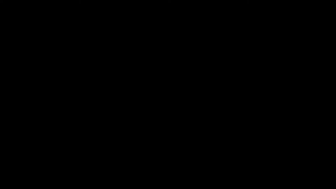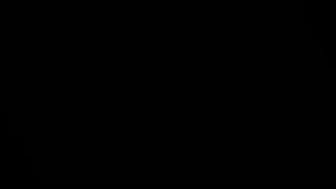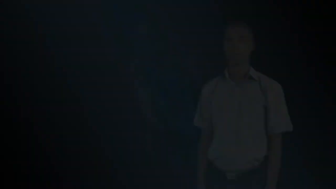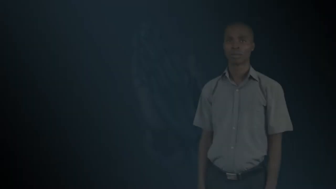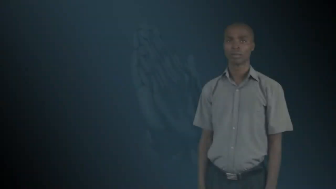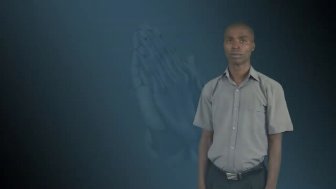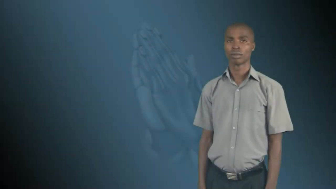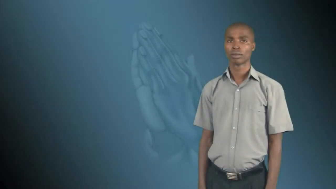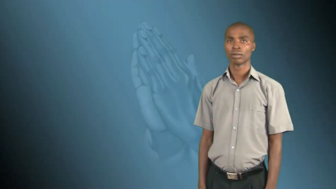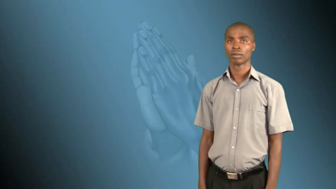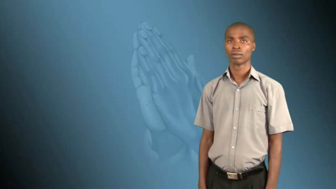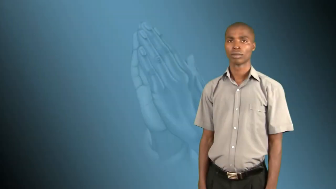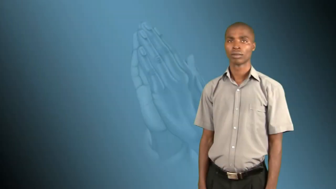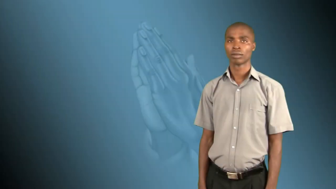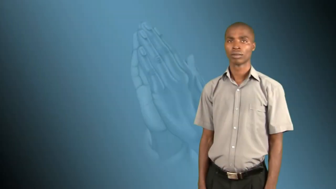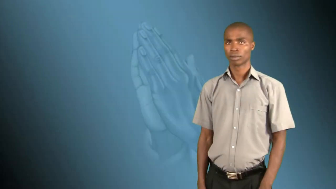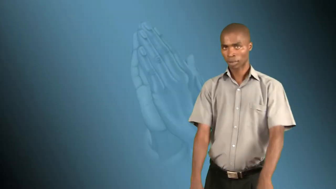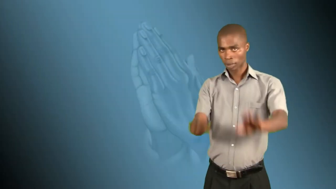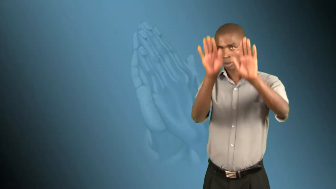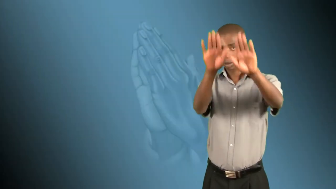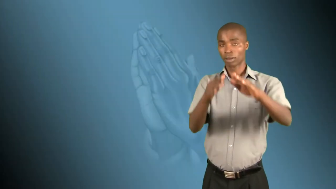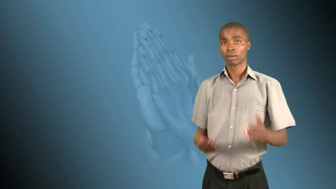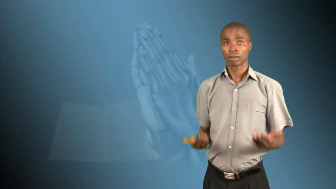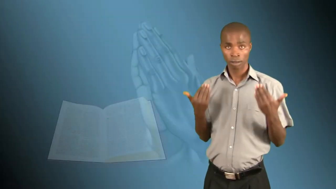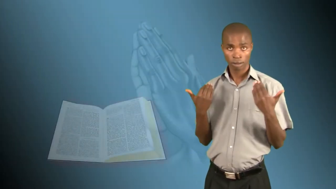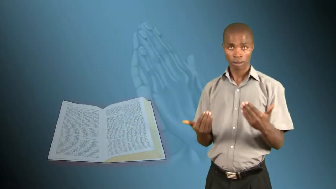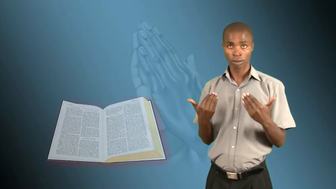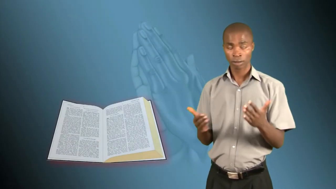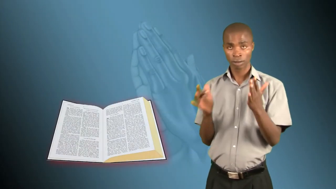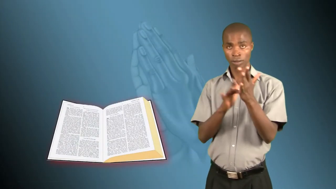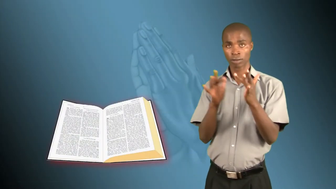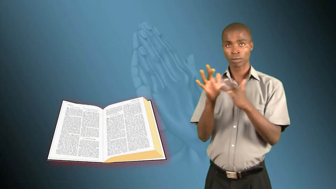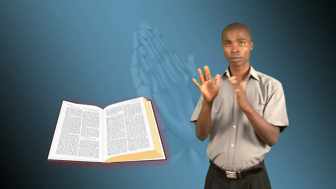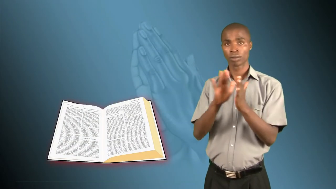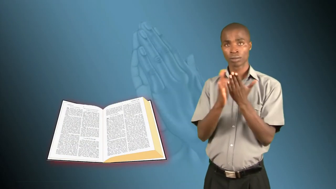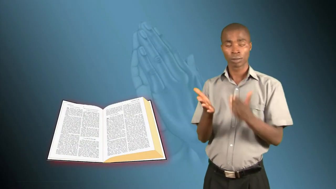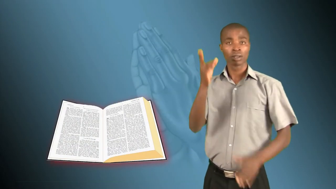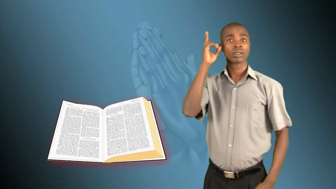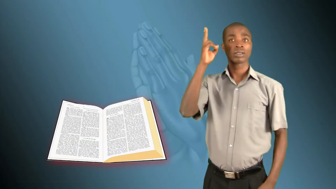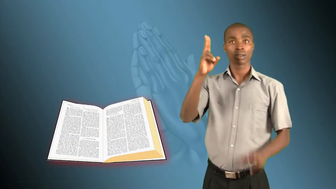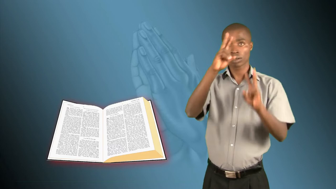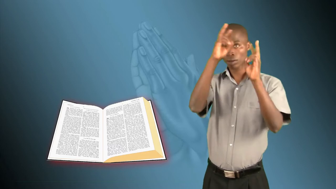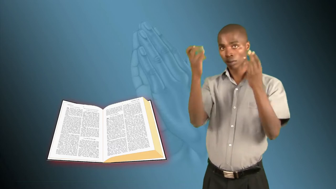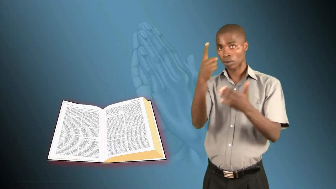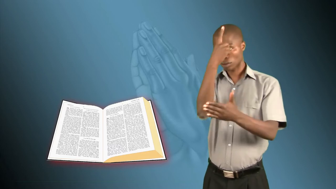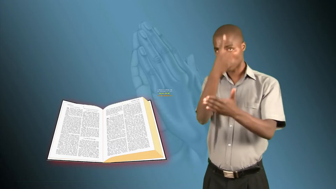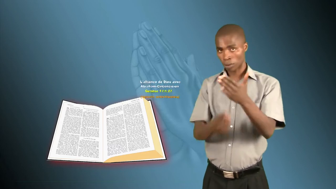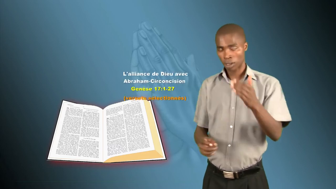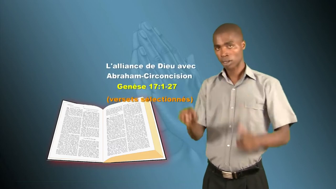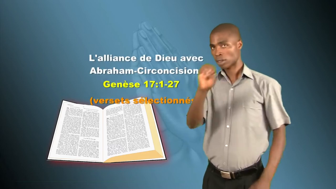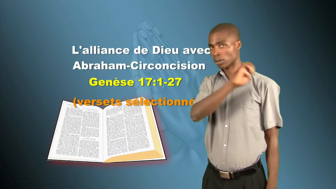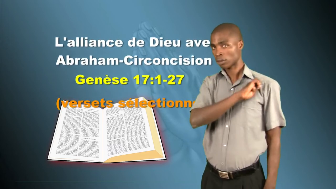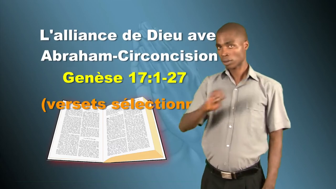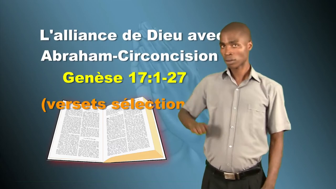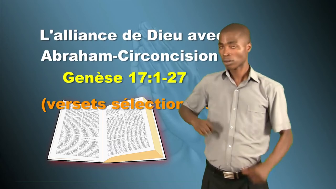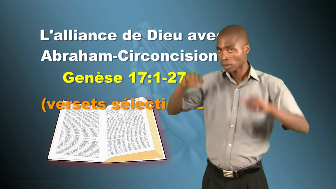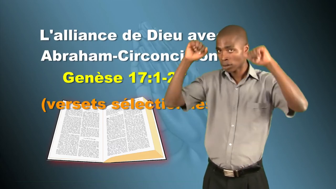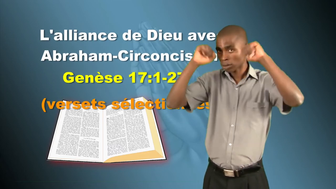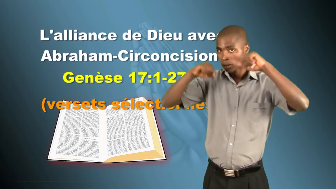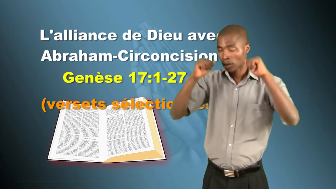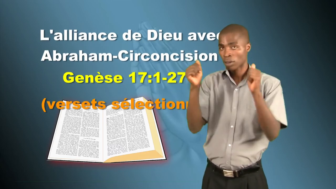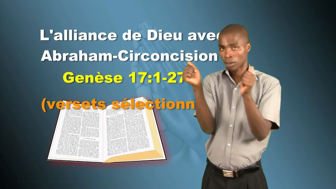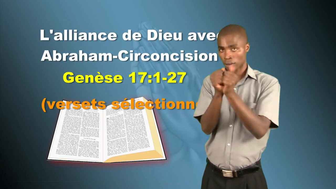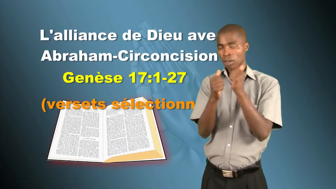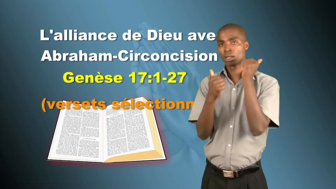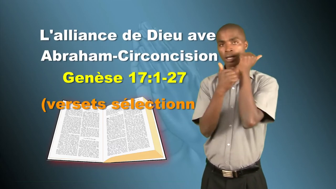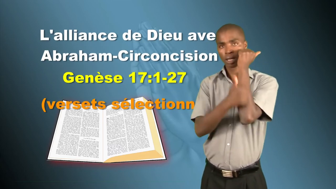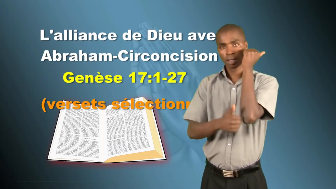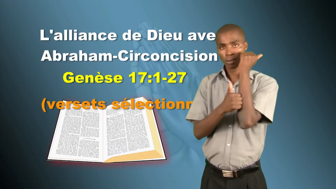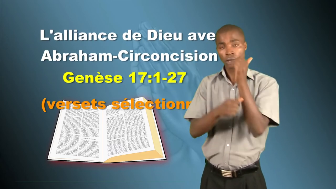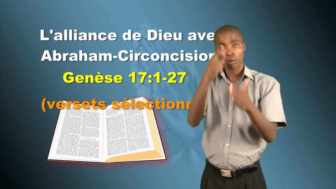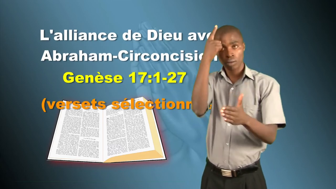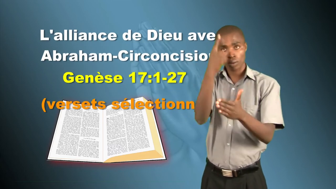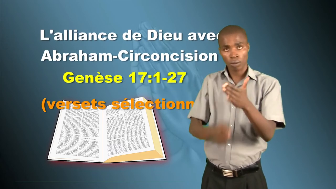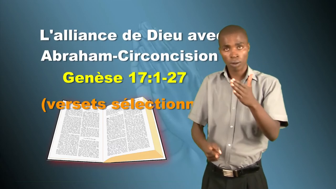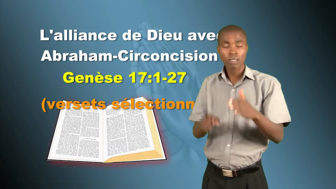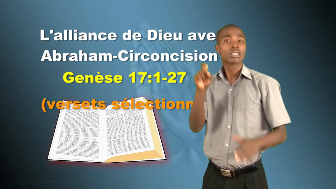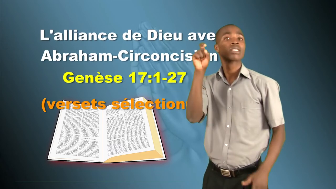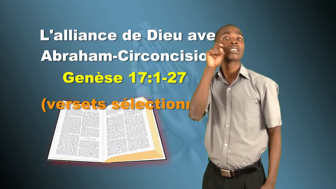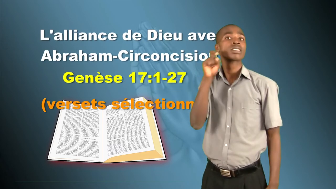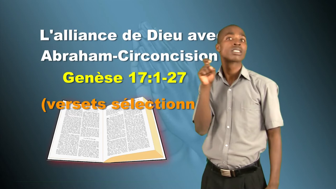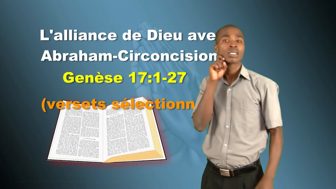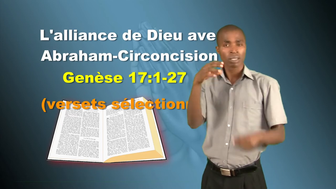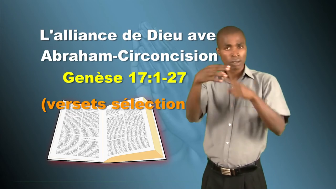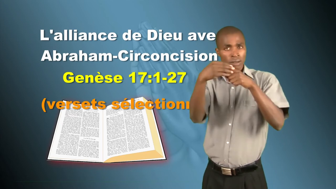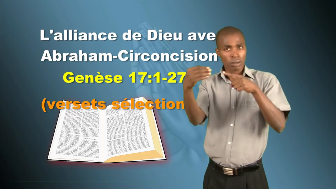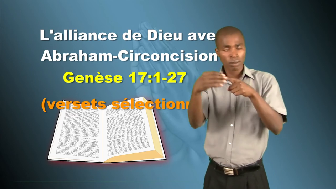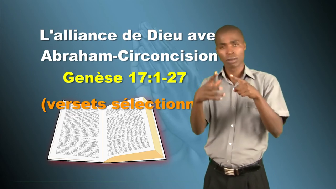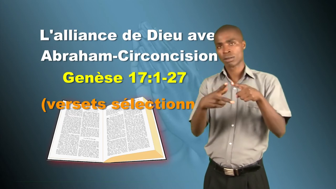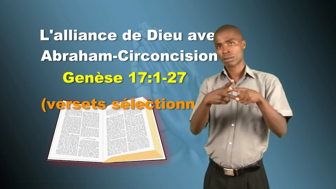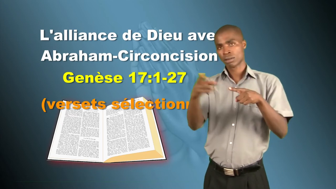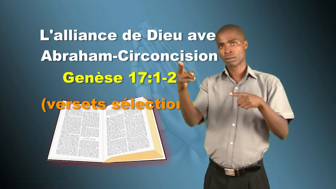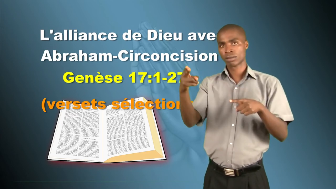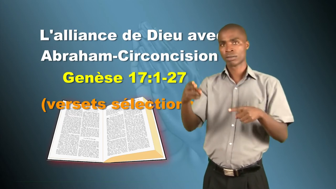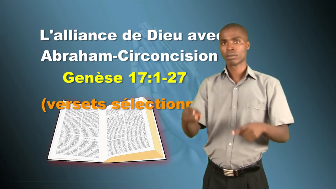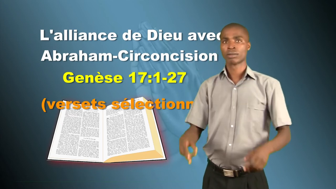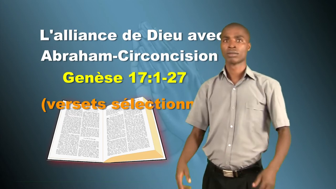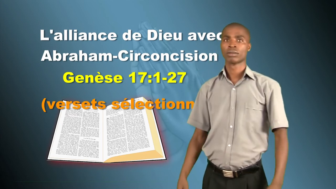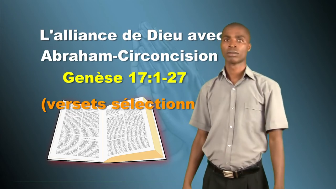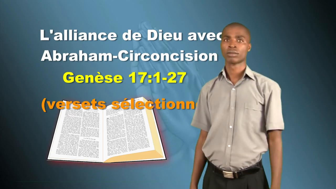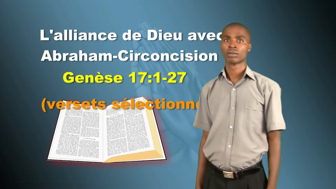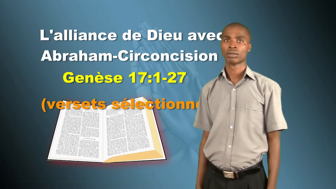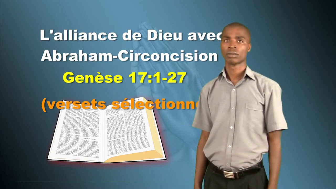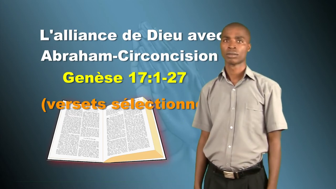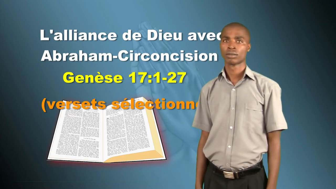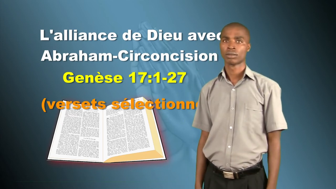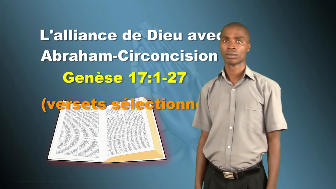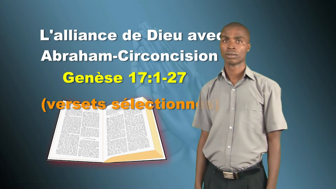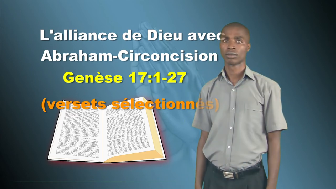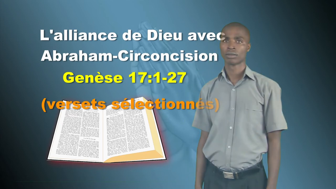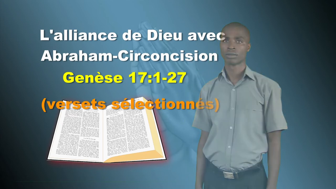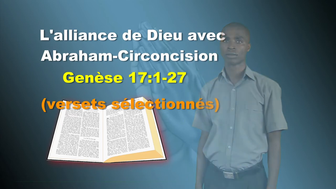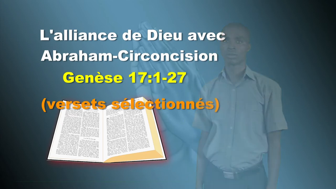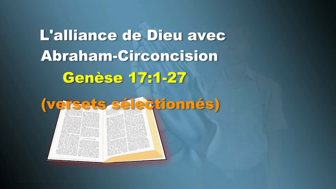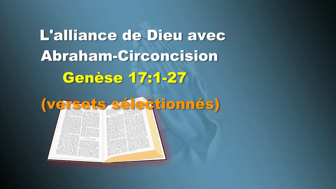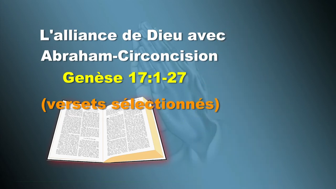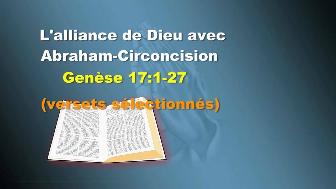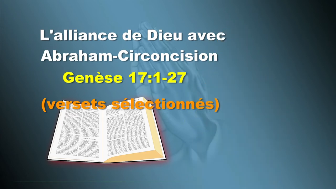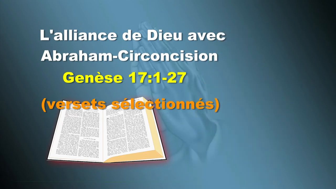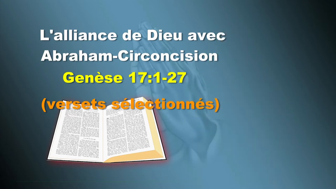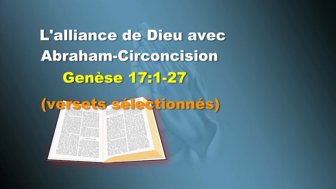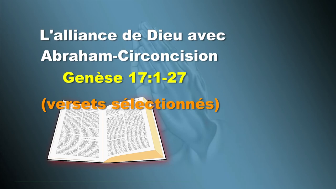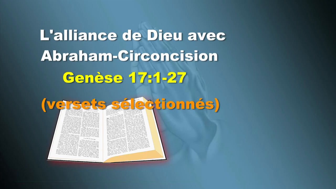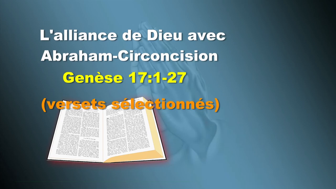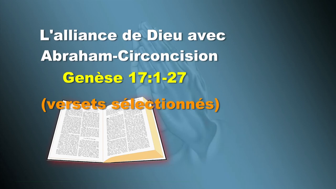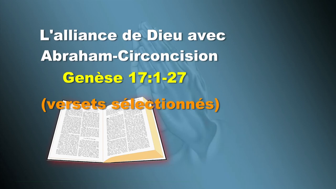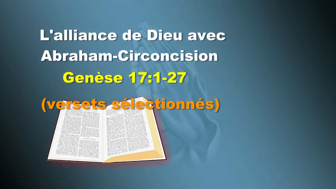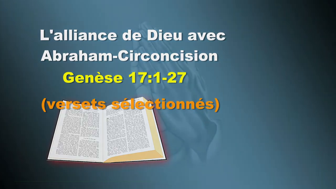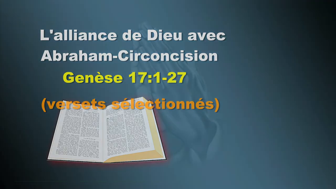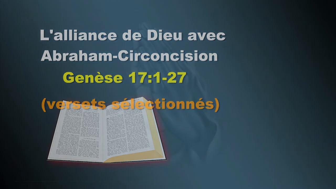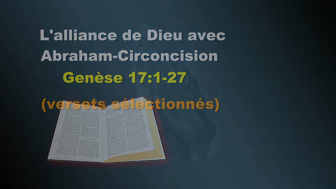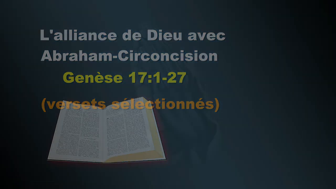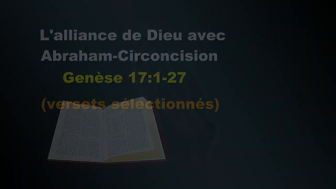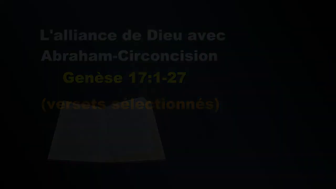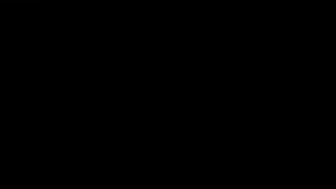L'alliance de Dieu avec Abraham-Circoncision